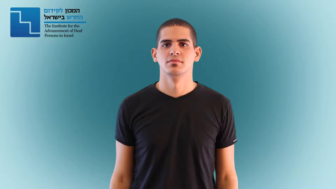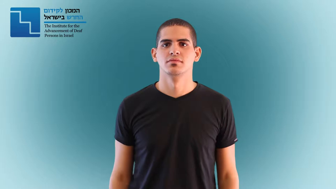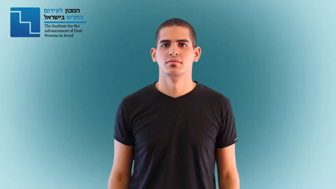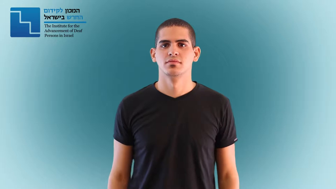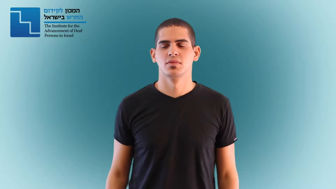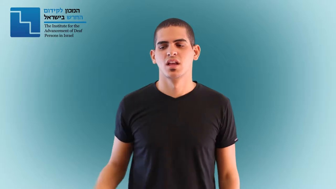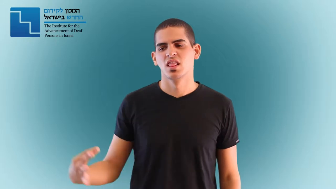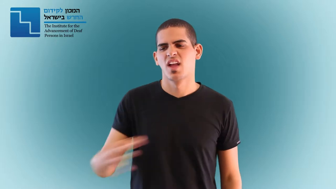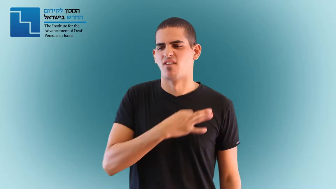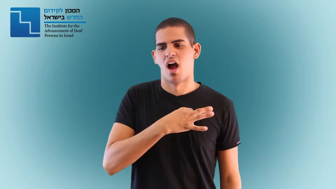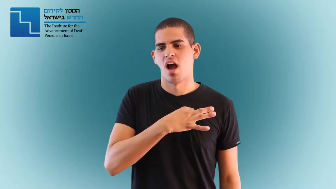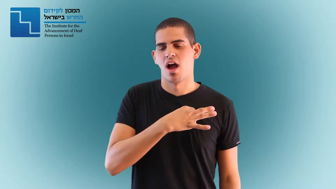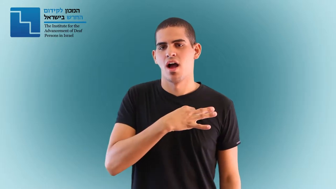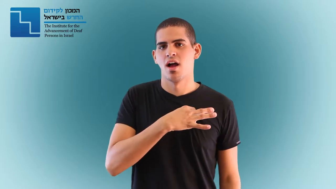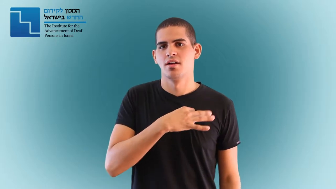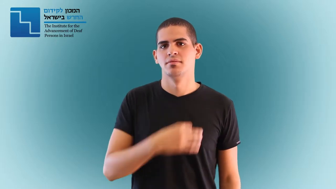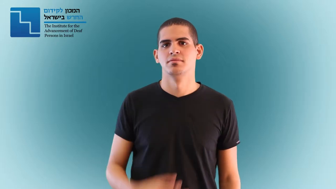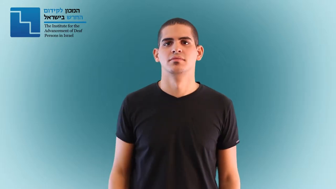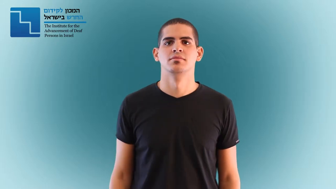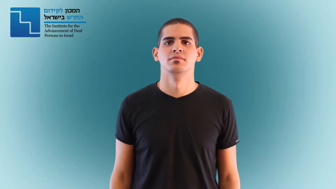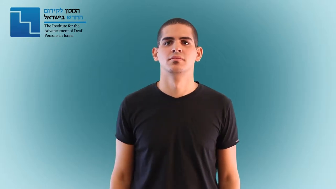להיפגע